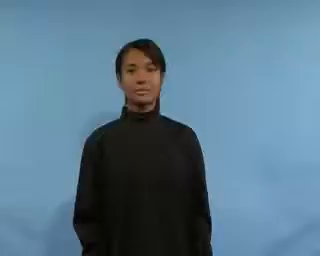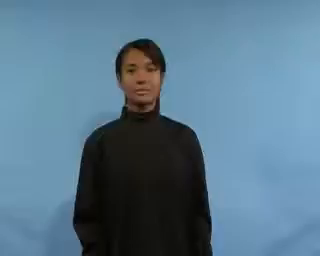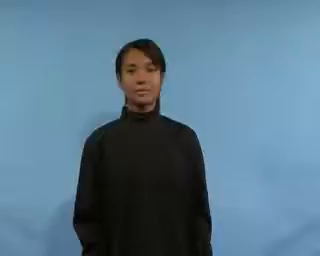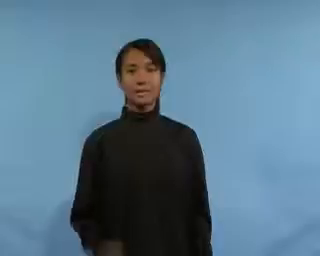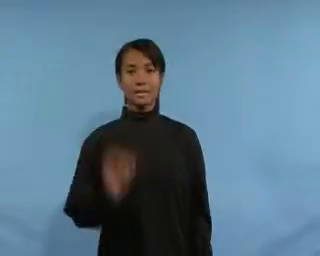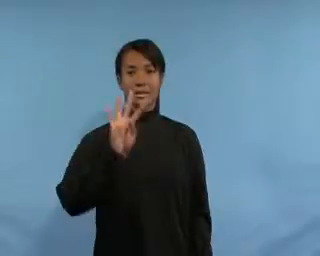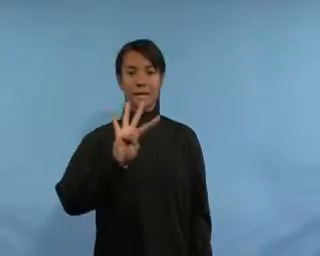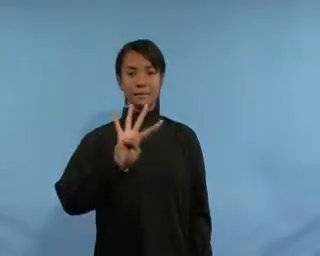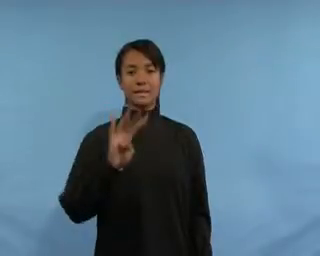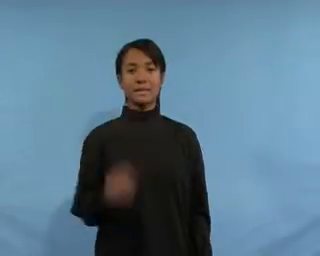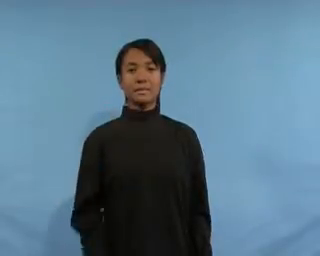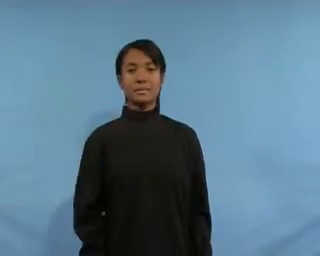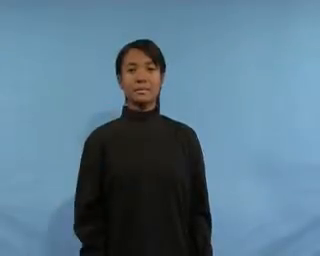4